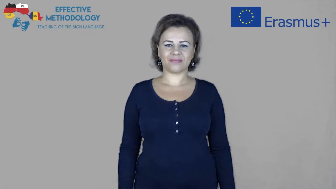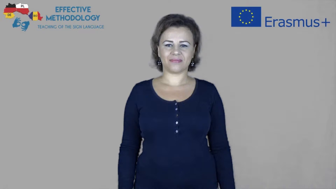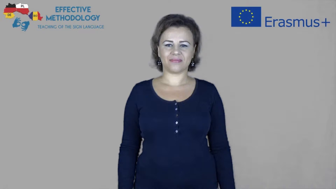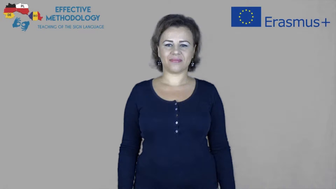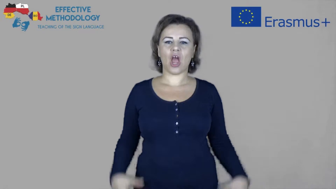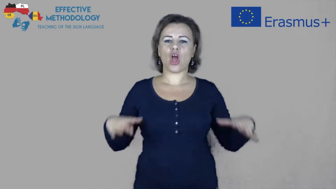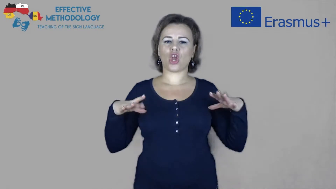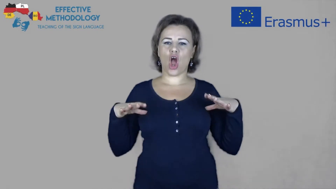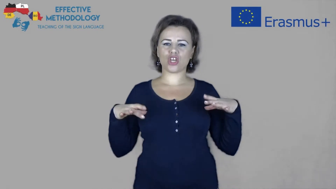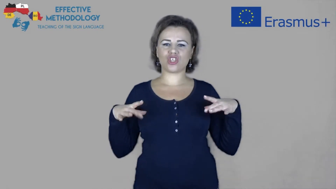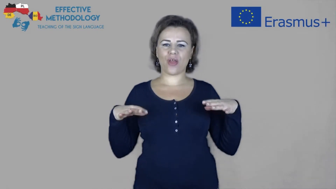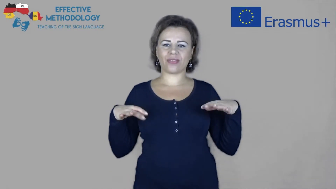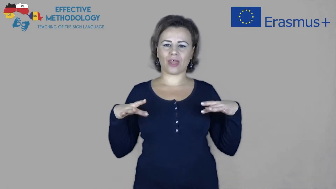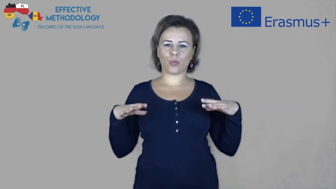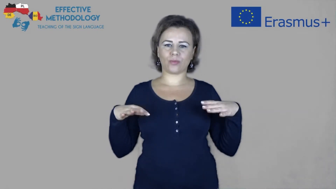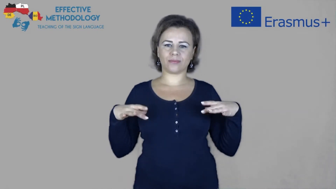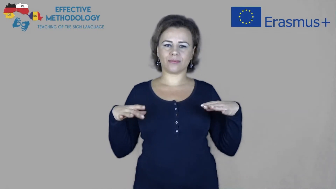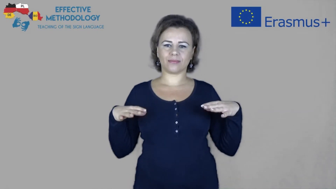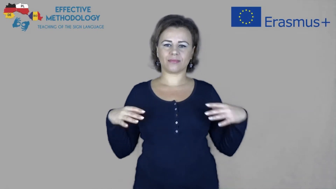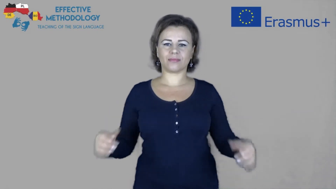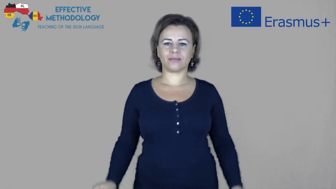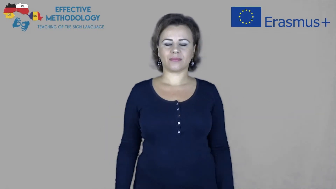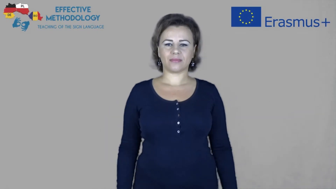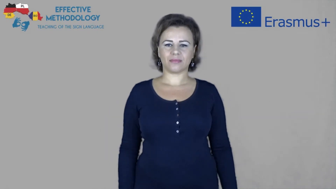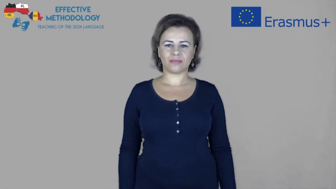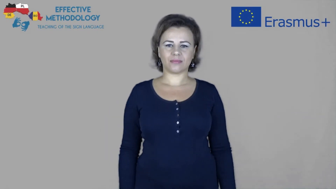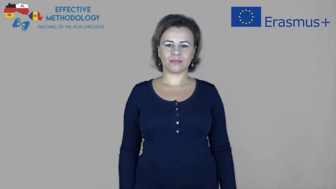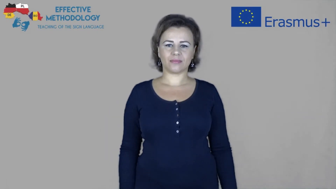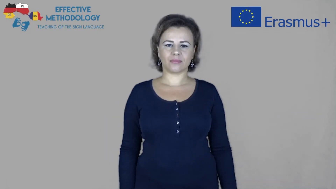Concediu